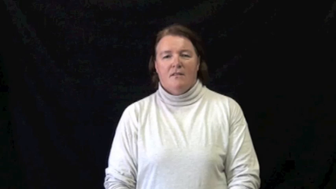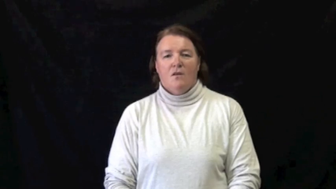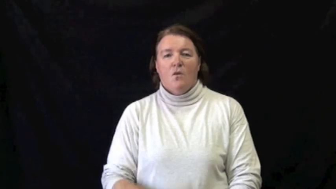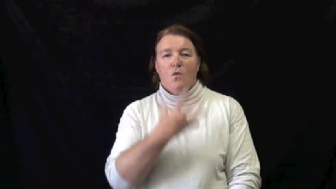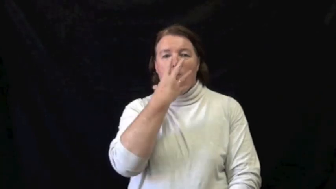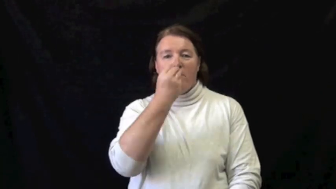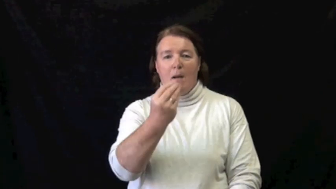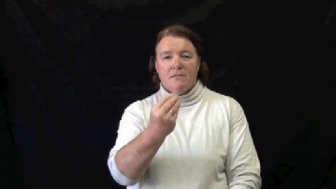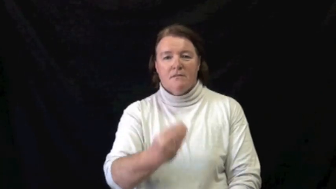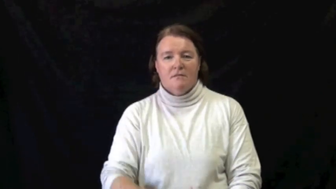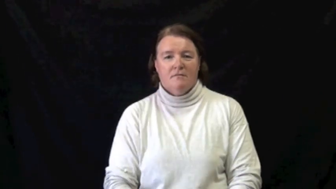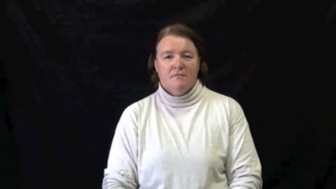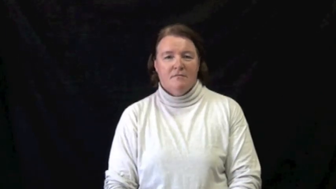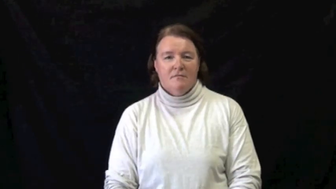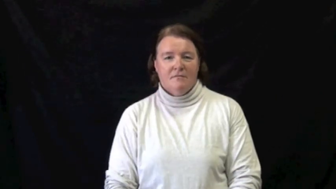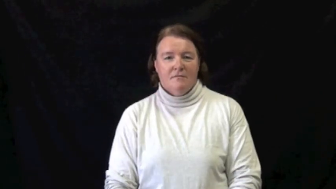Wolverhapmton